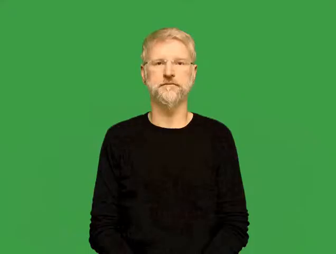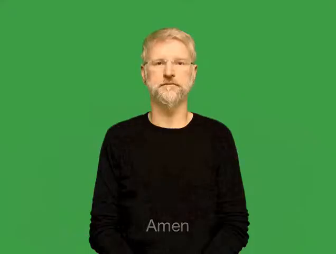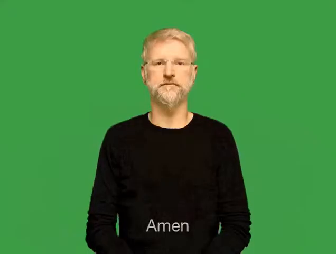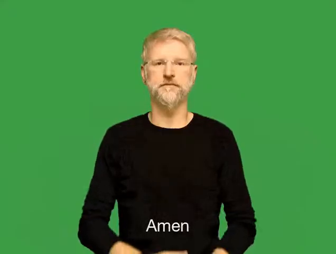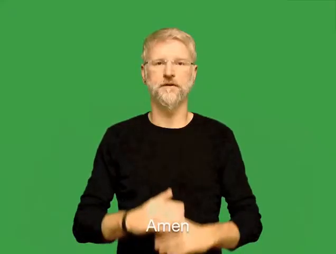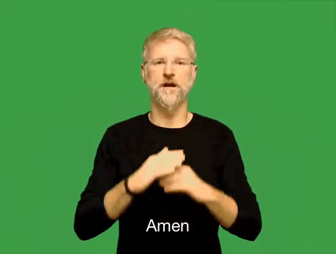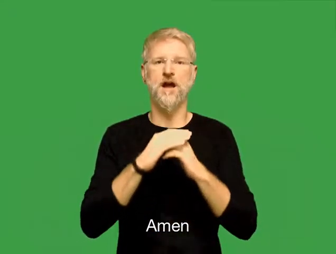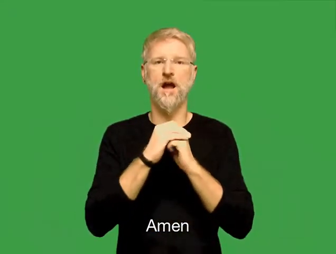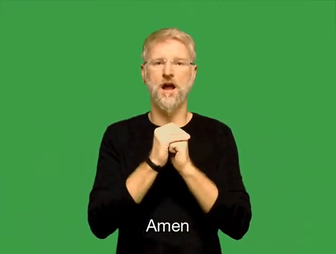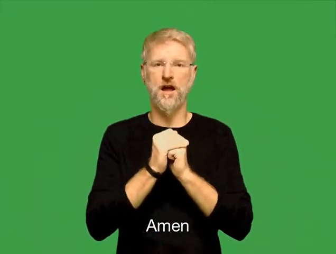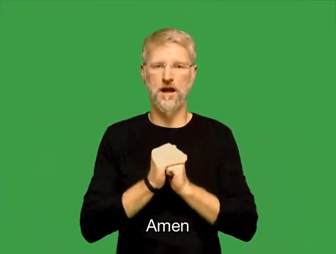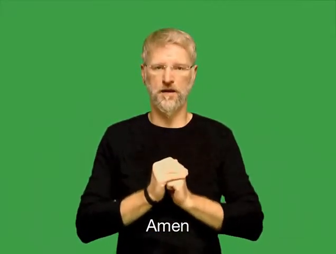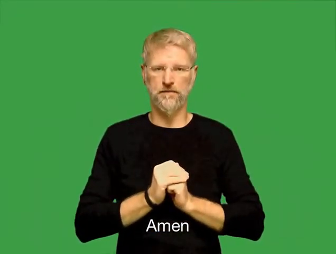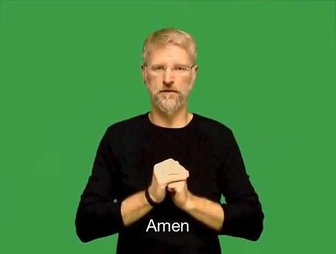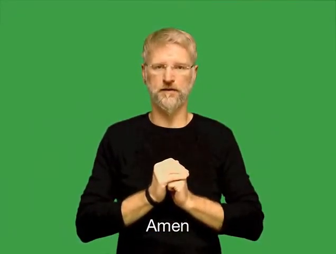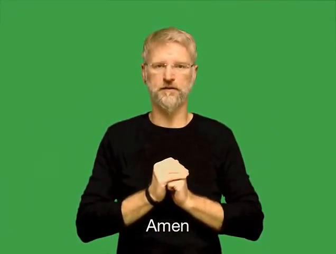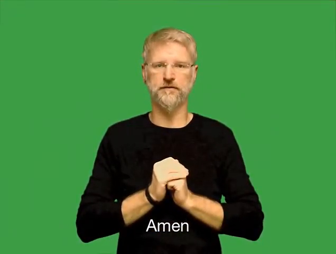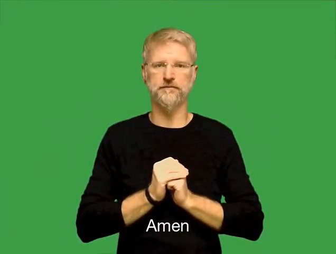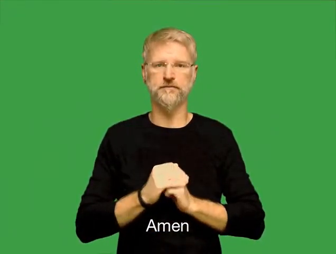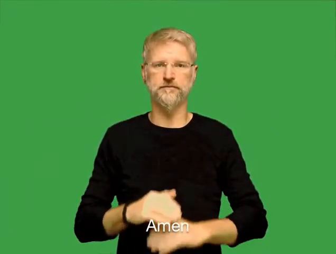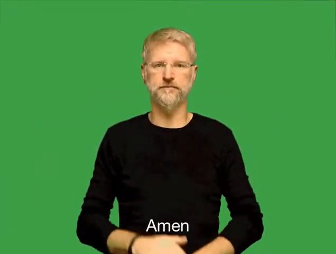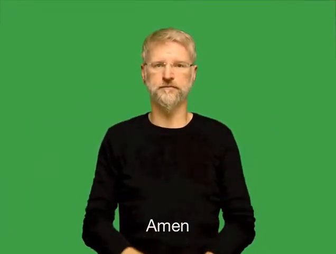Amen